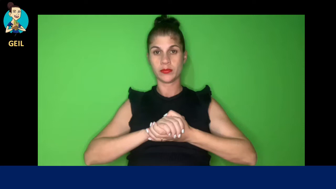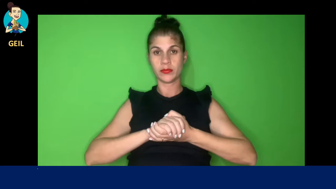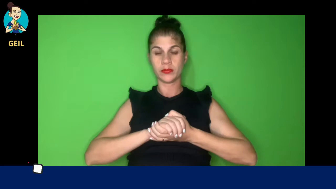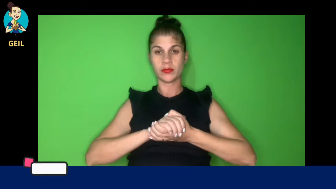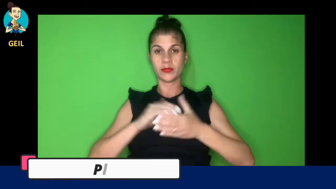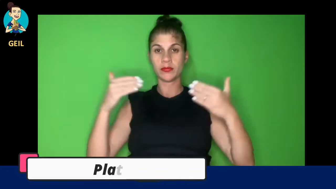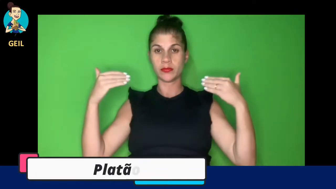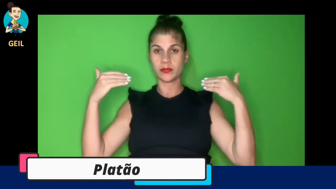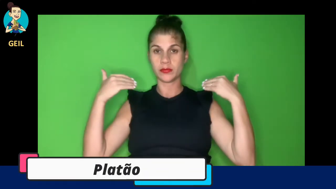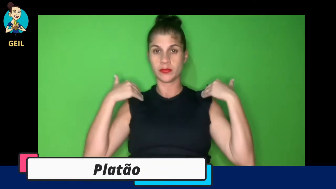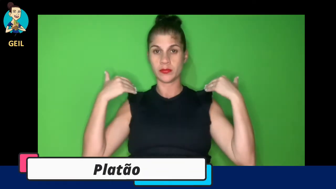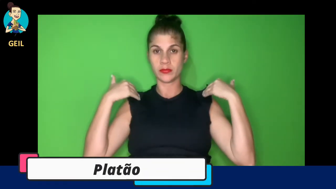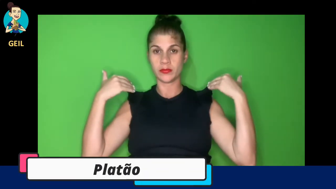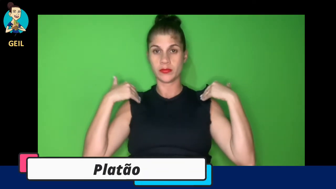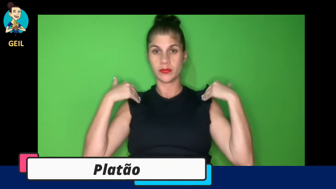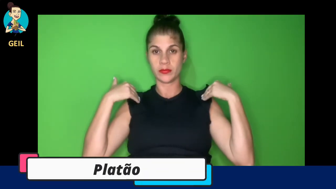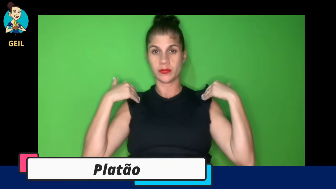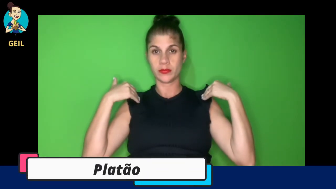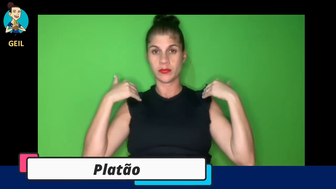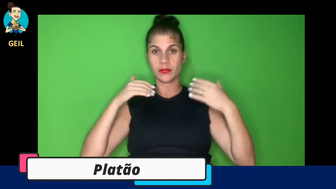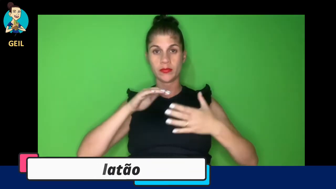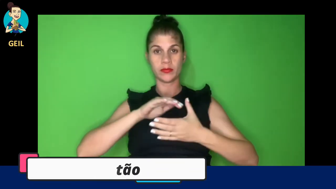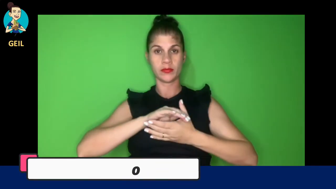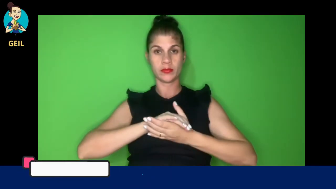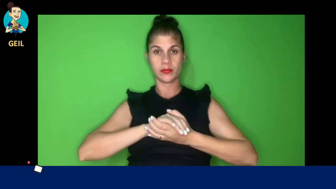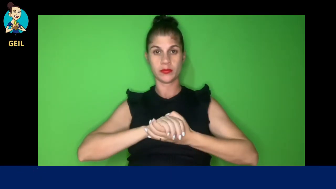Platão